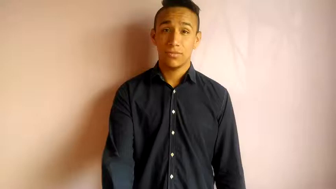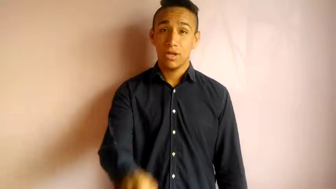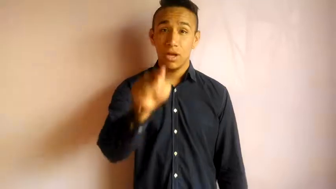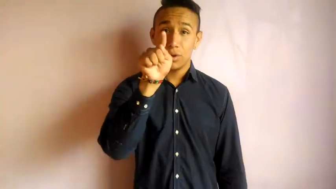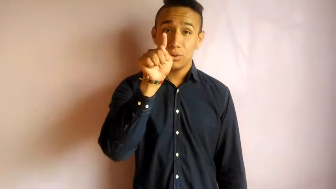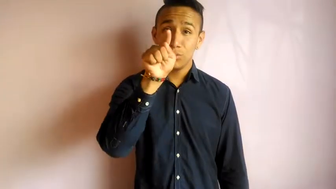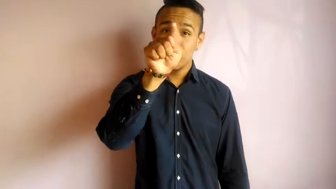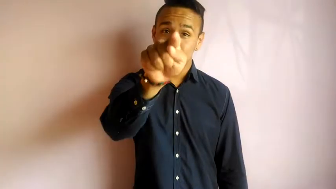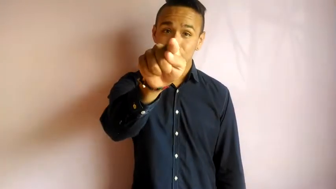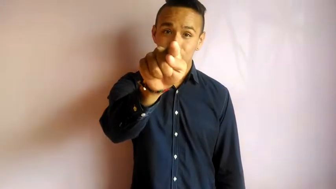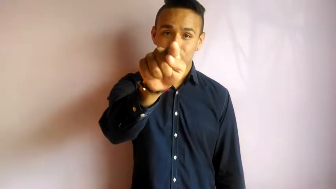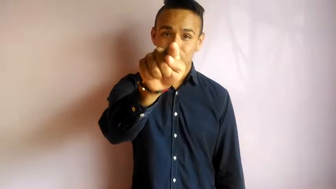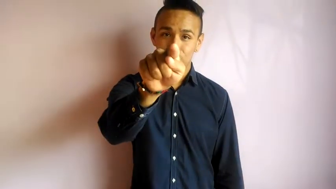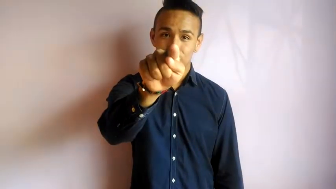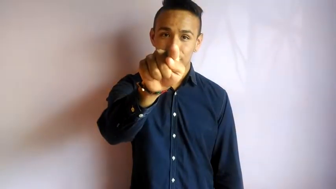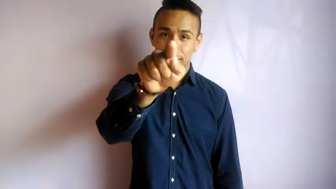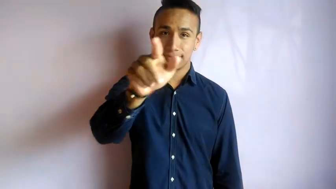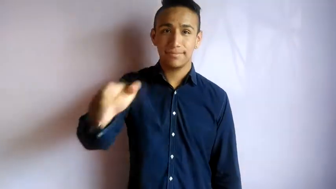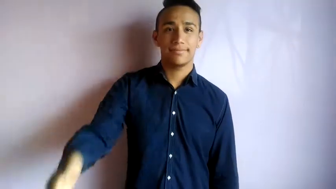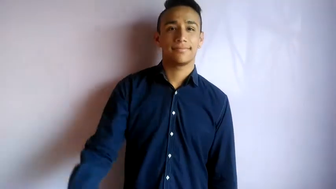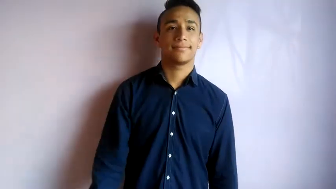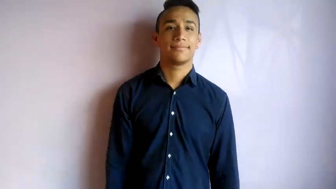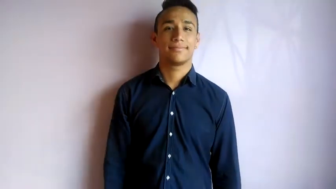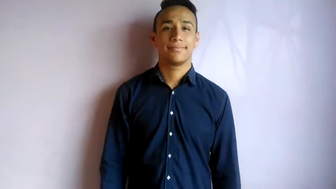tu